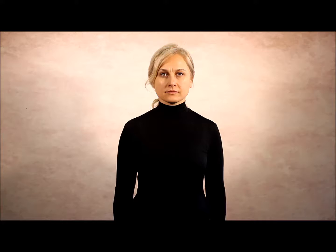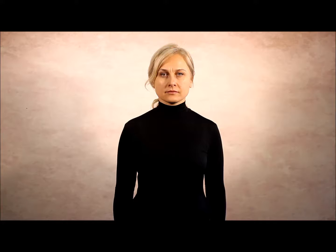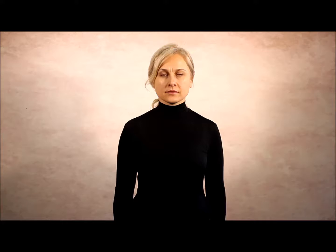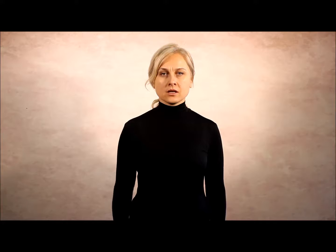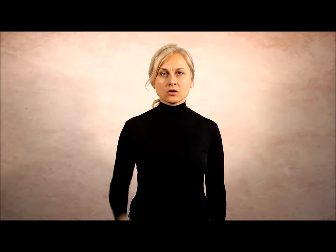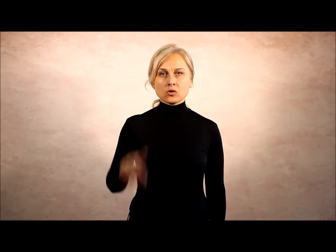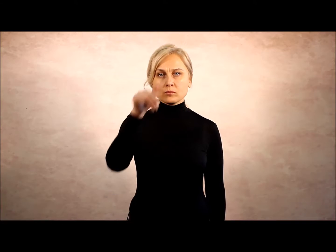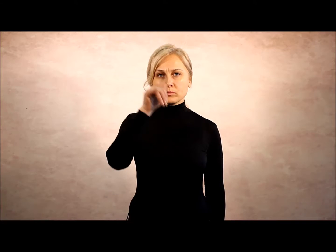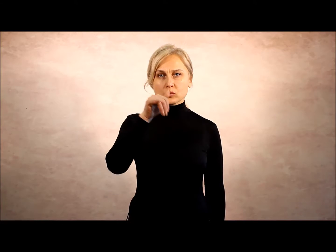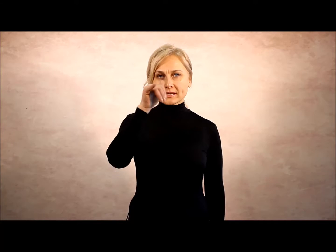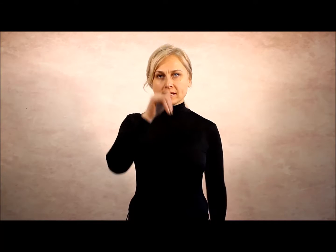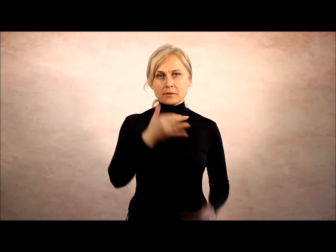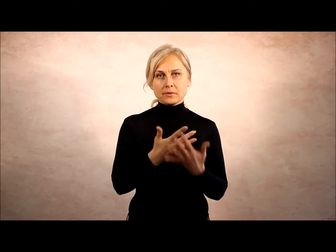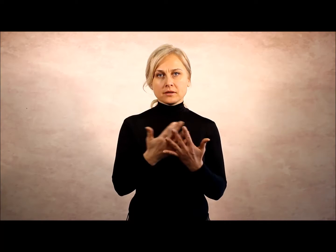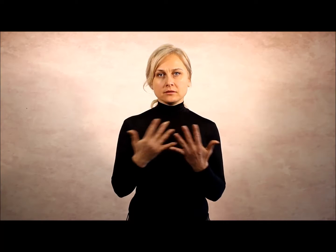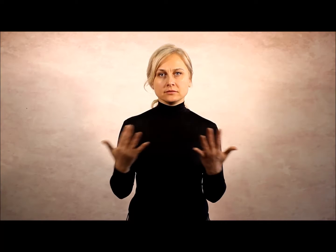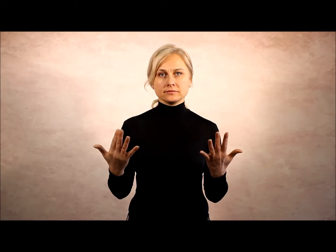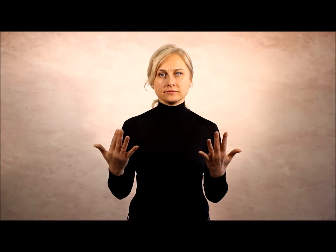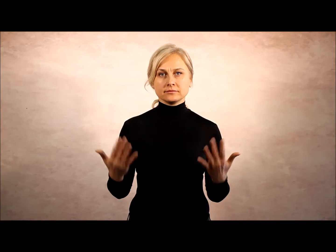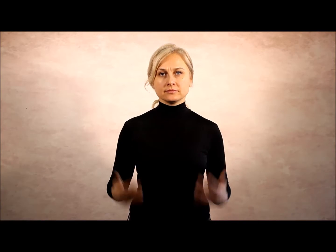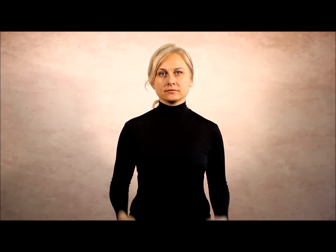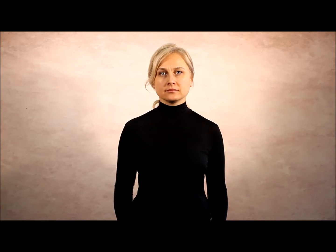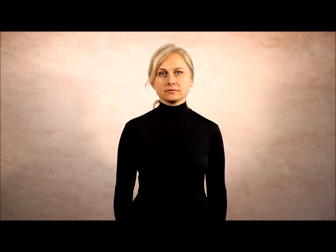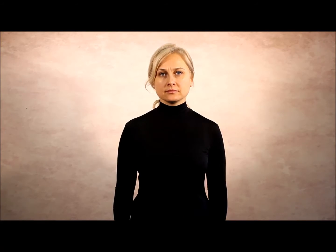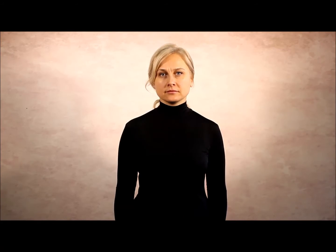Combustibil